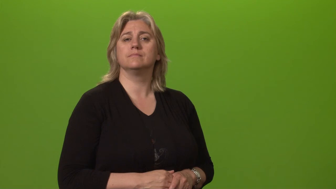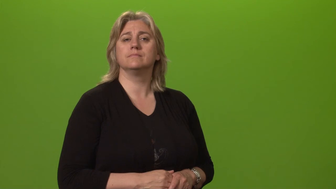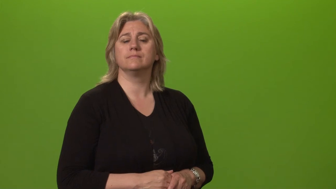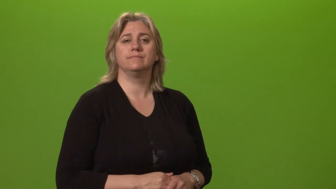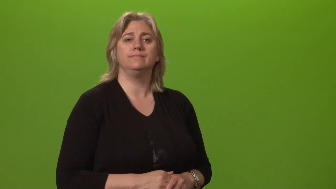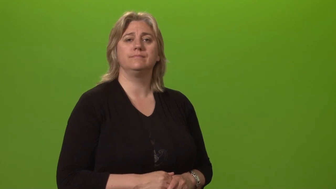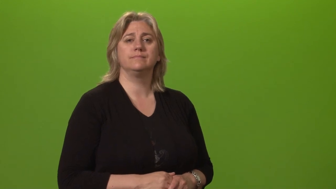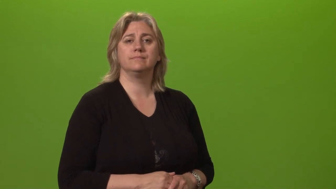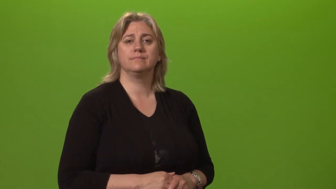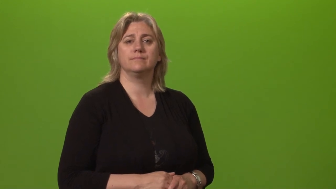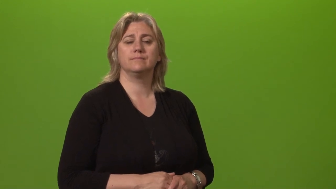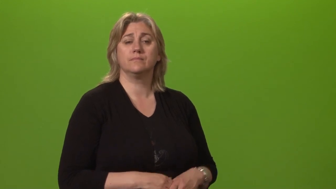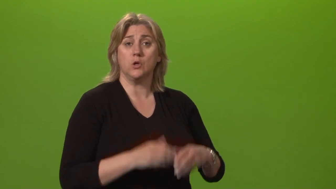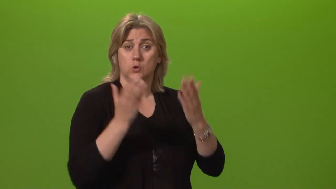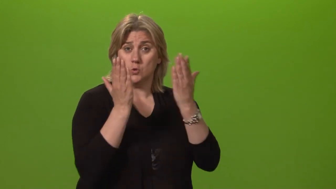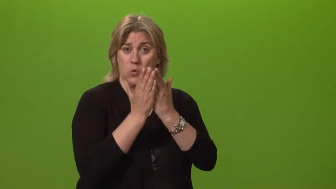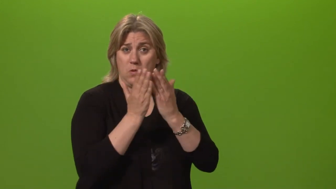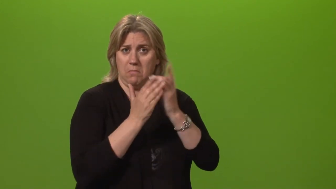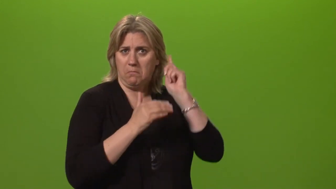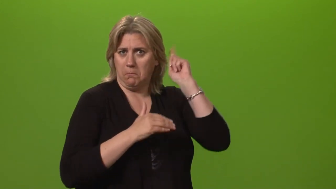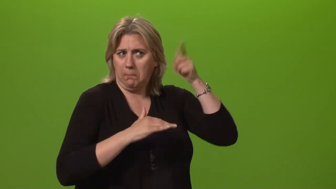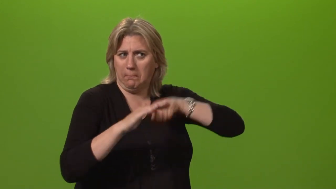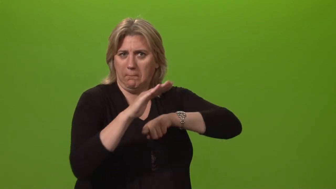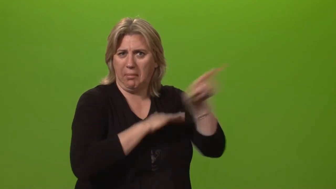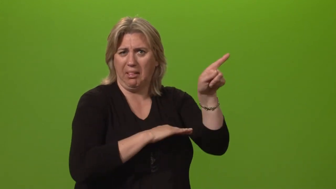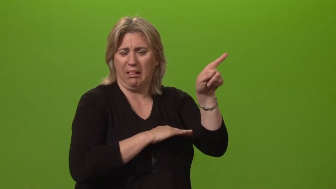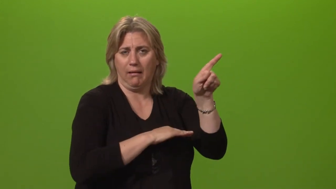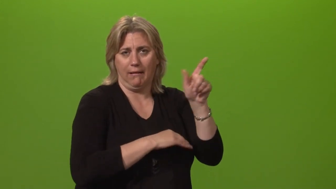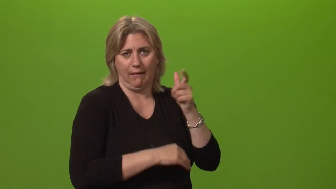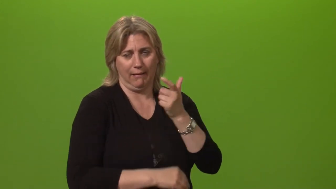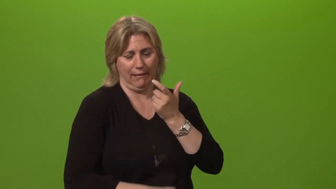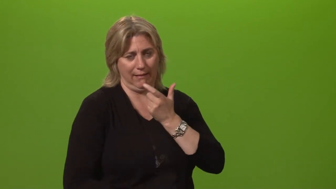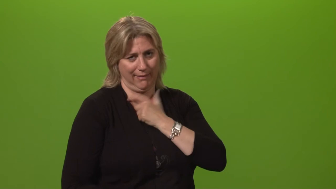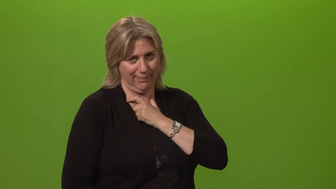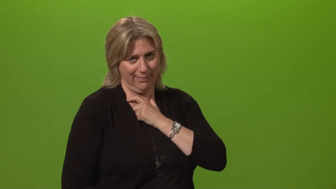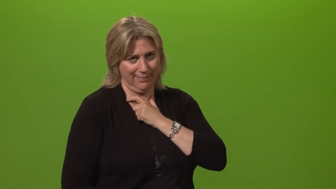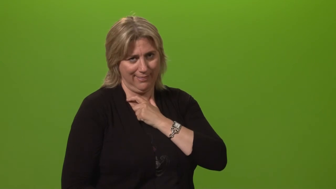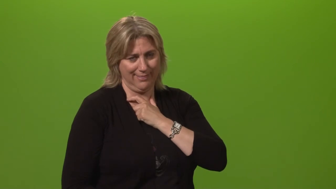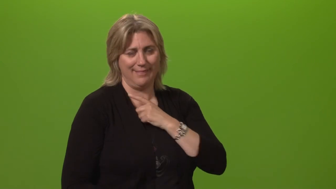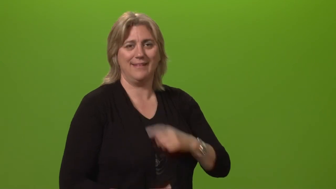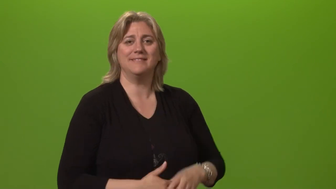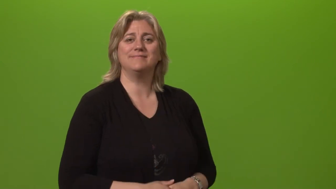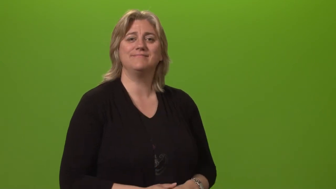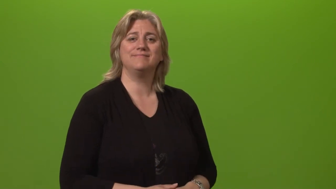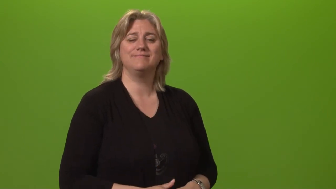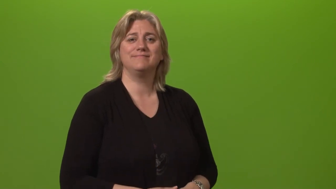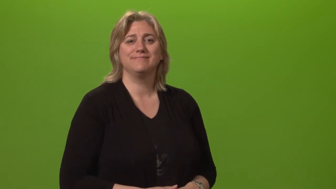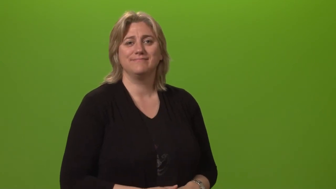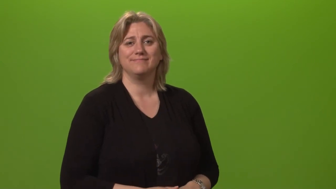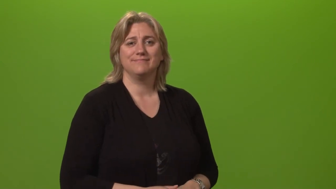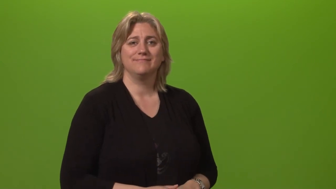Skammast mín fyrir skrópa úr skólanum